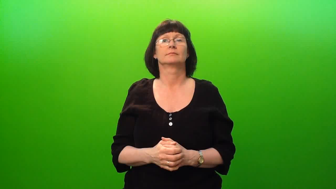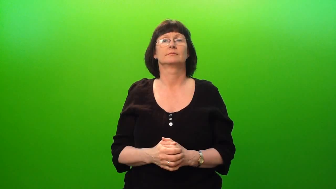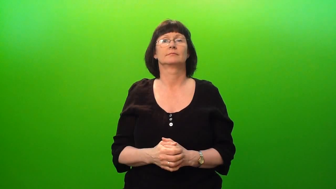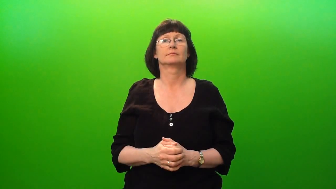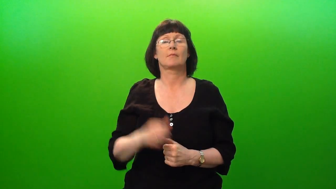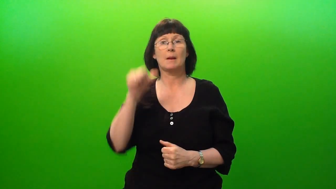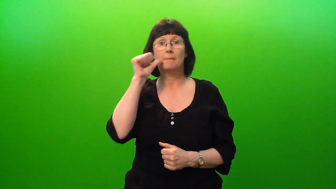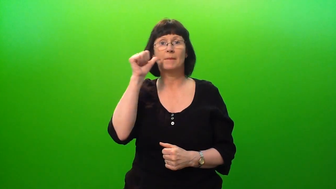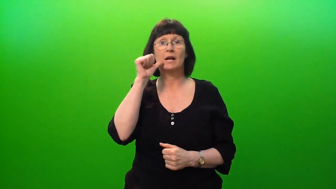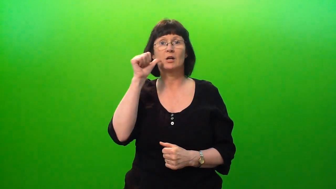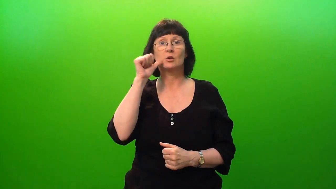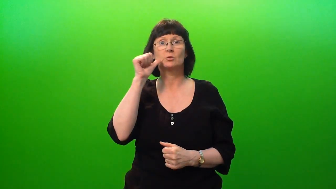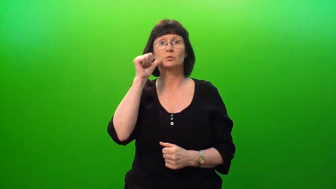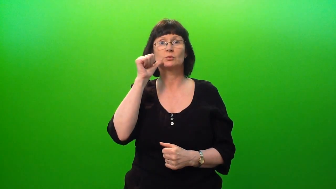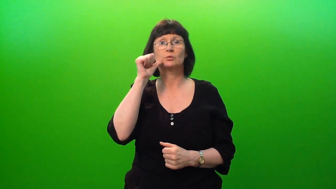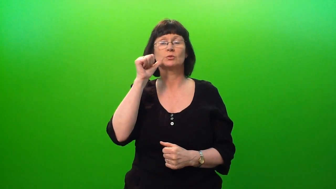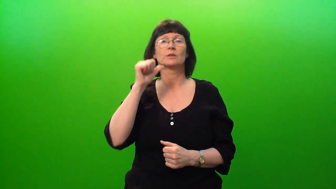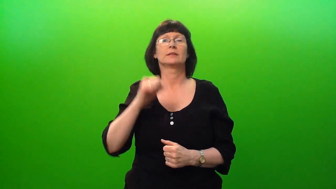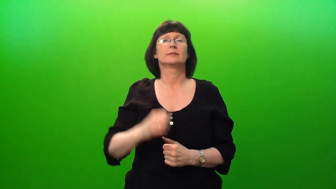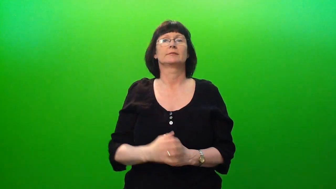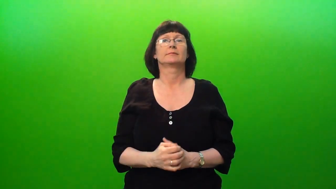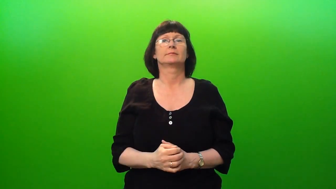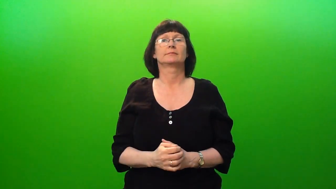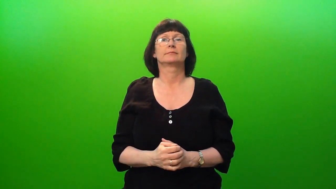Bakkus